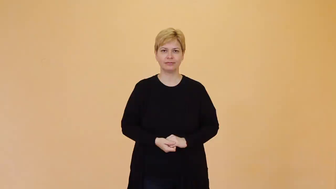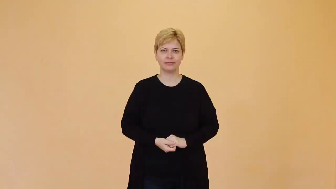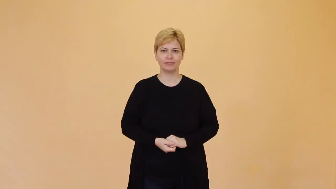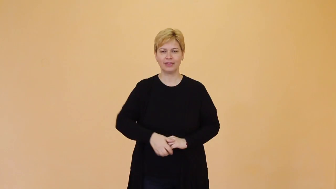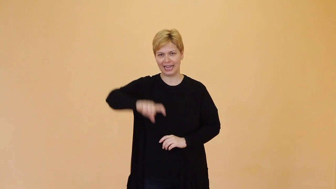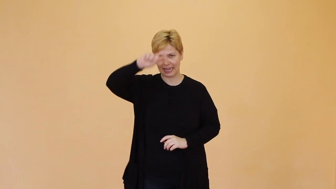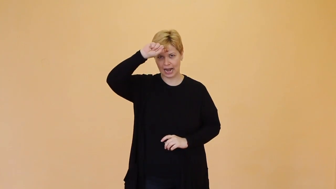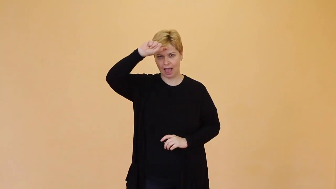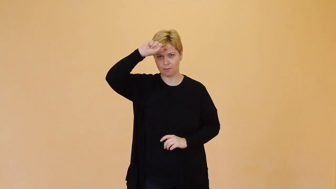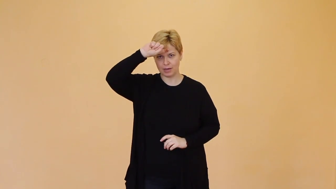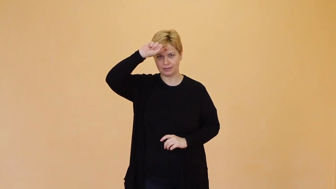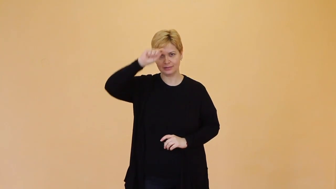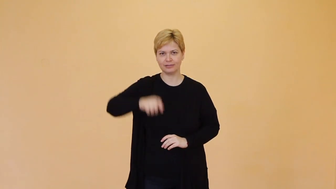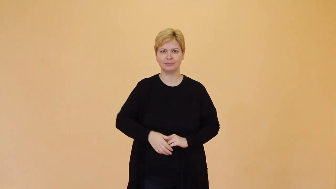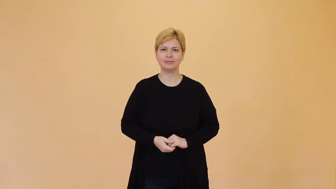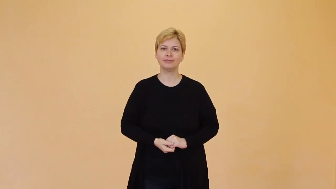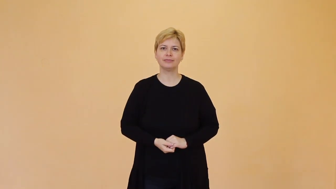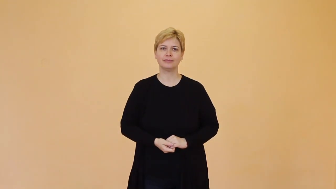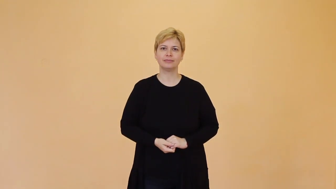chlapec